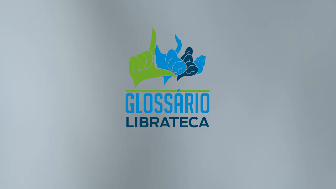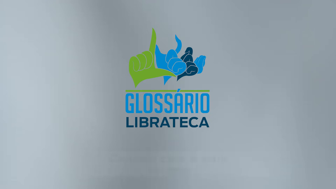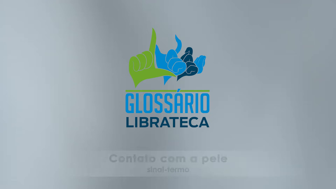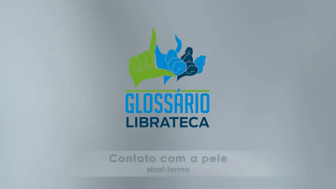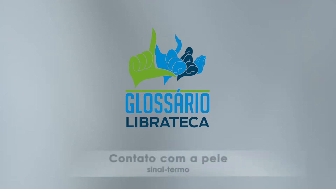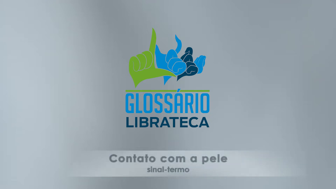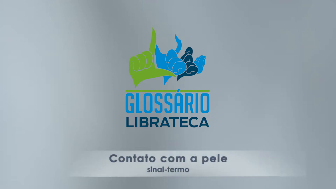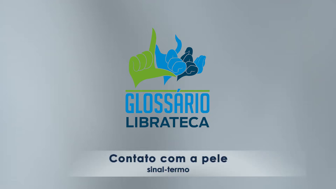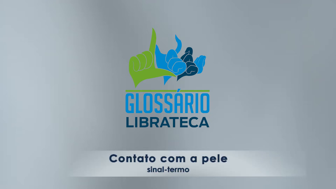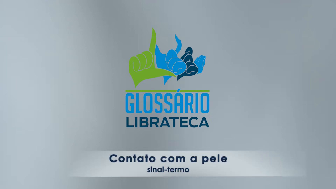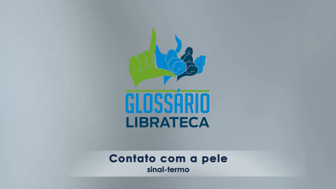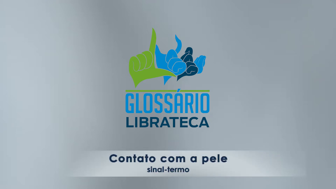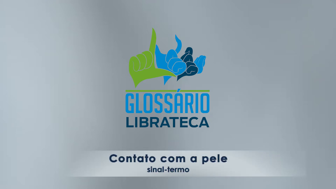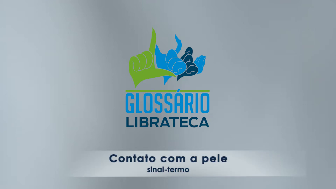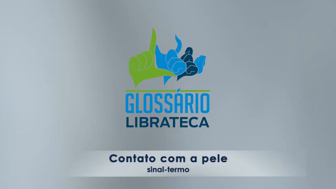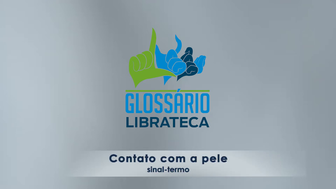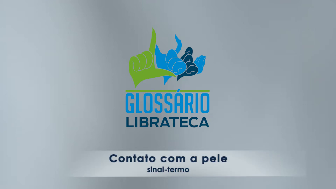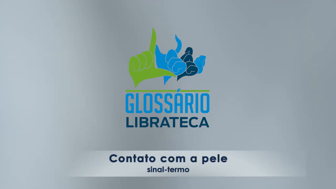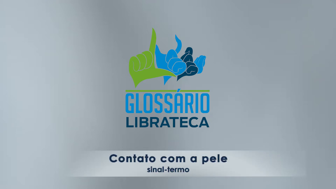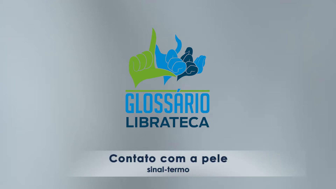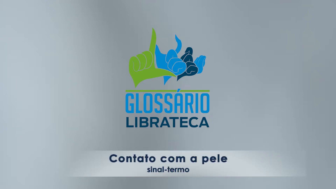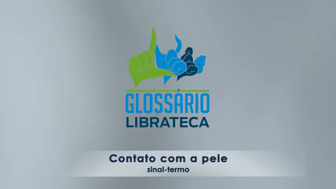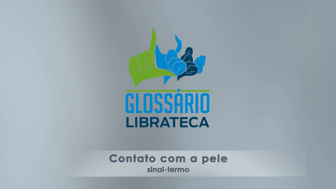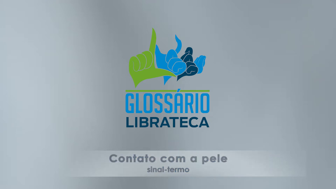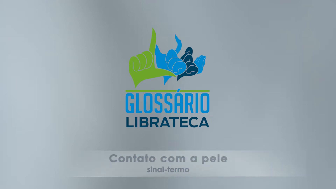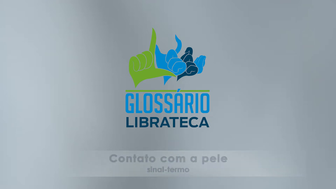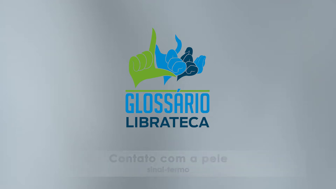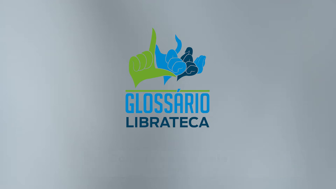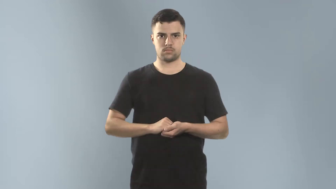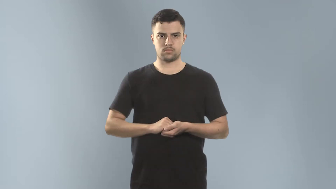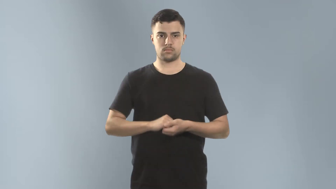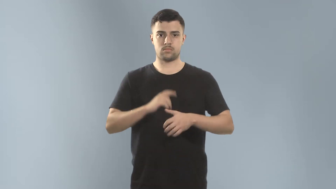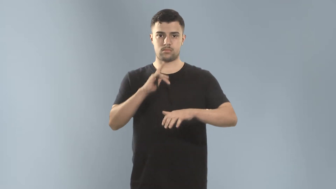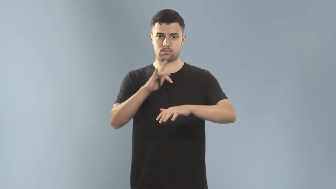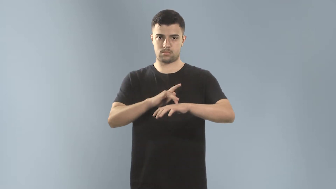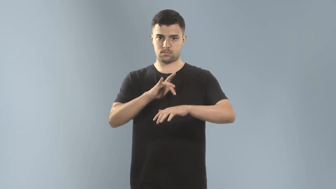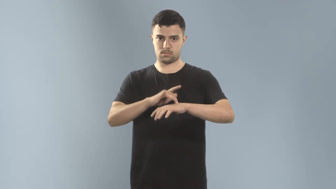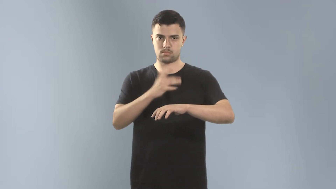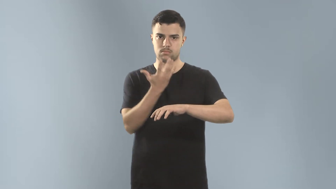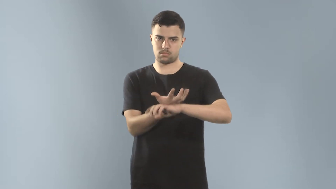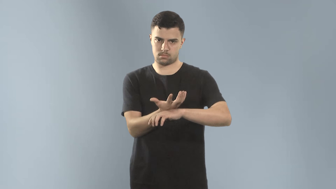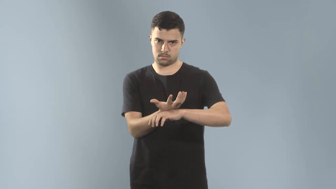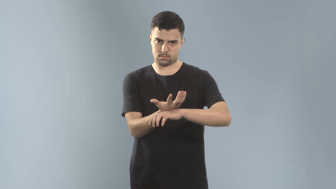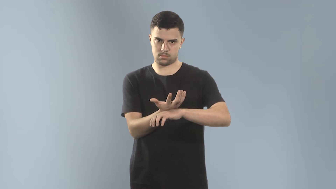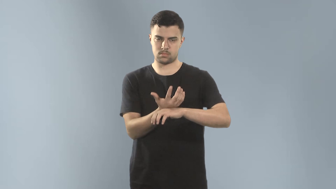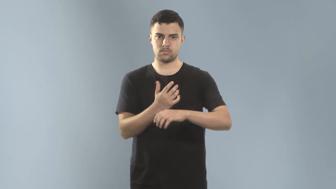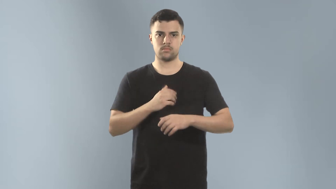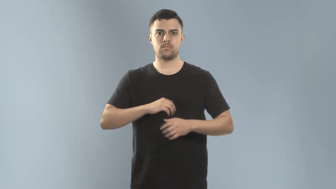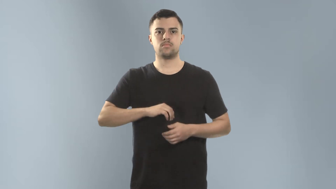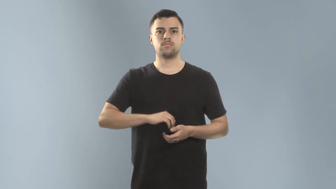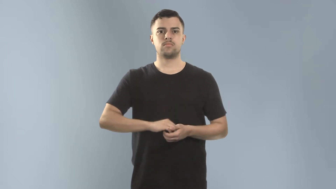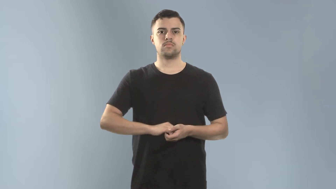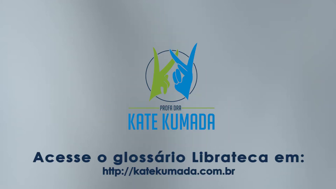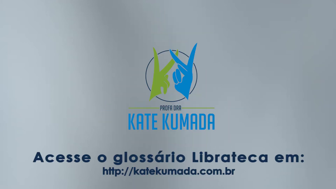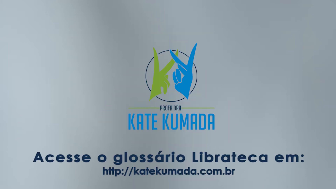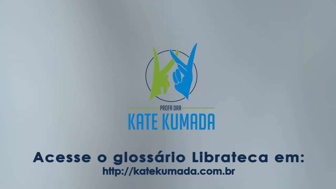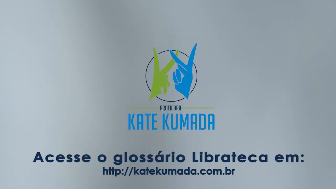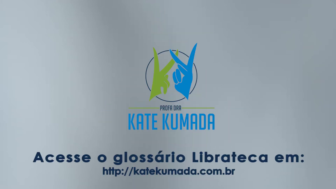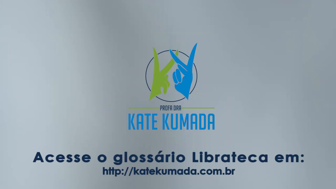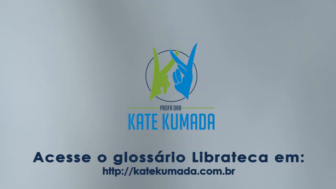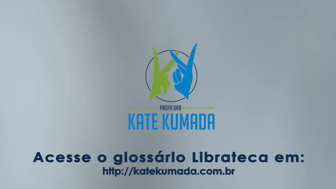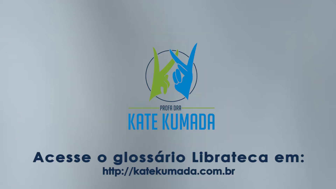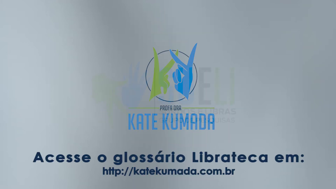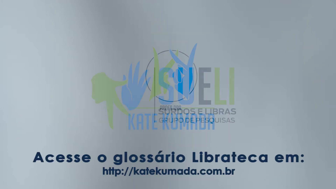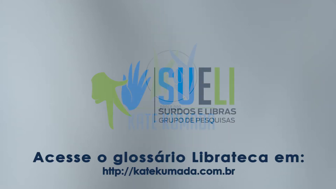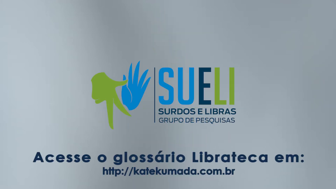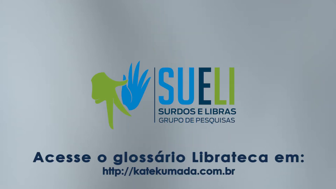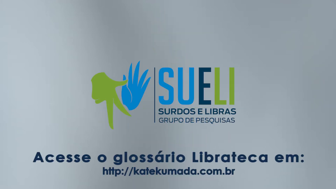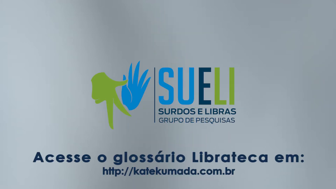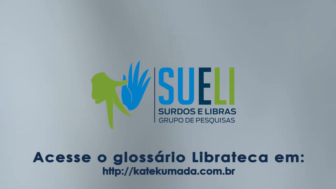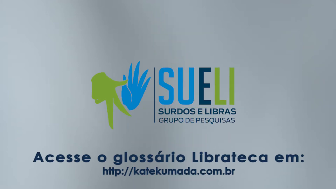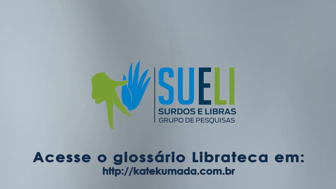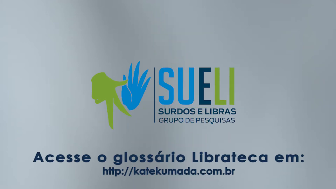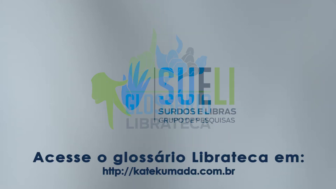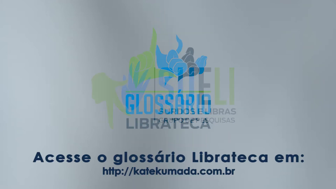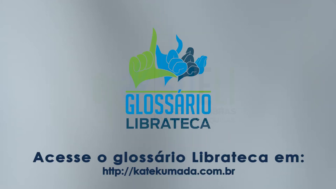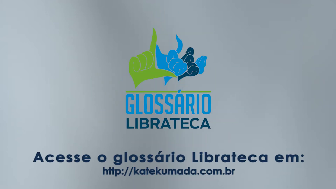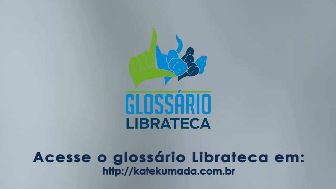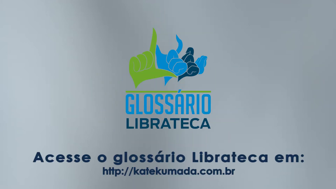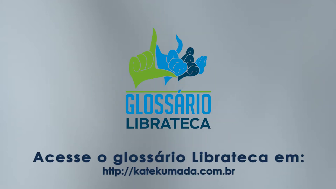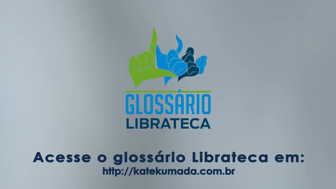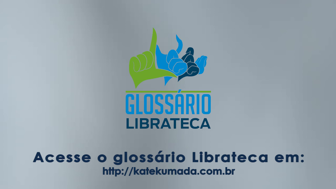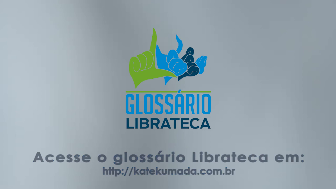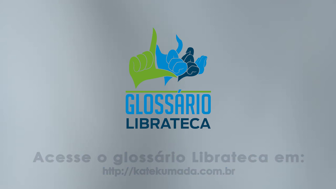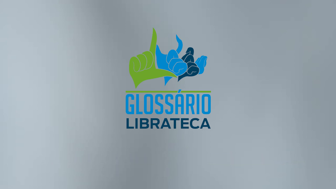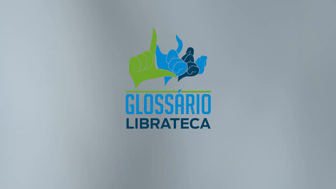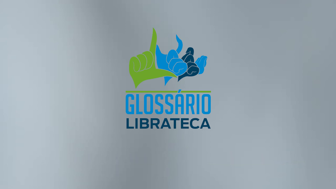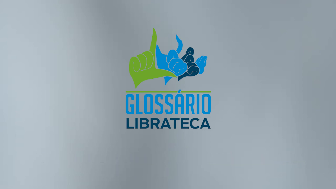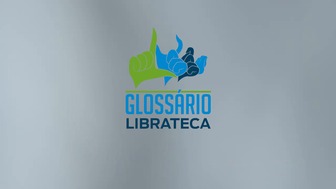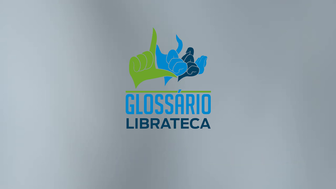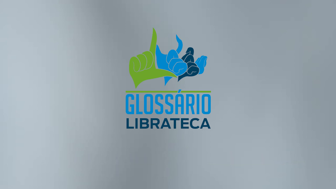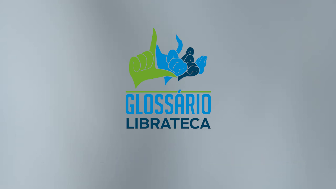Contato com a pele